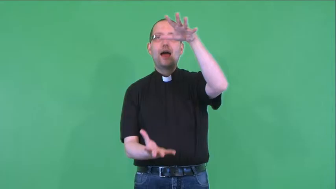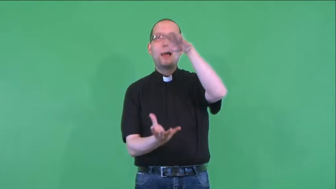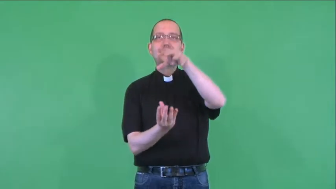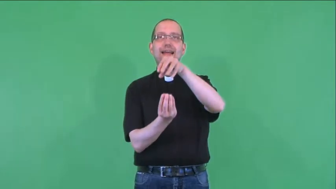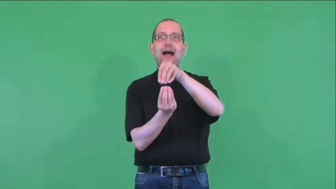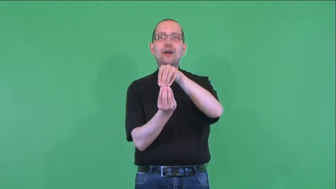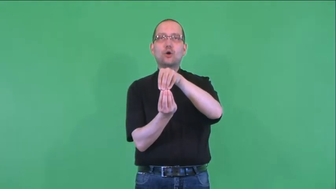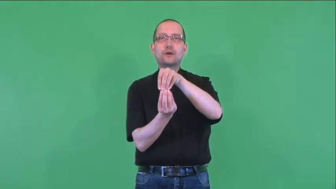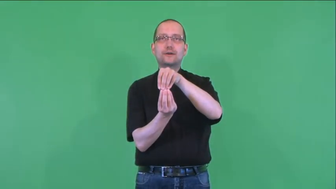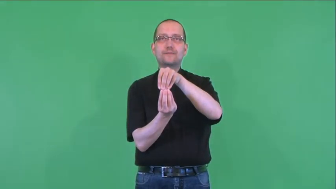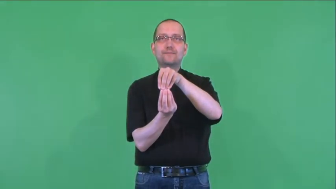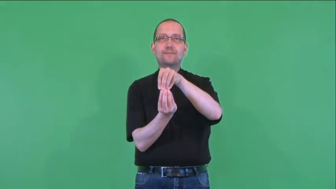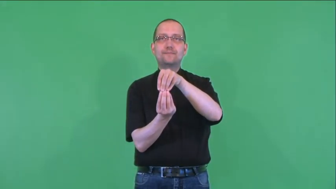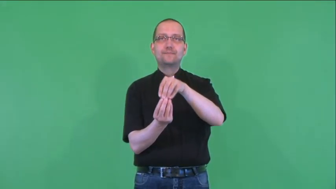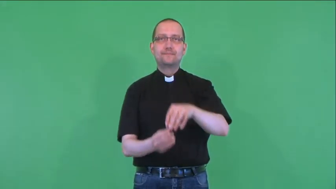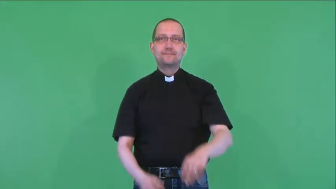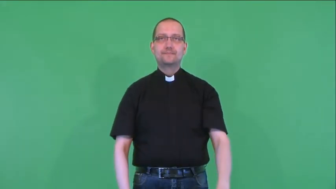dekalog